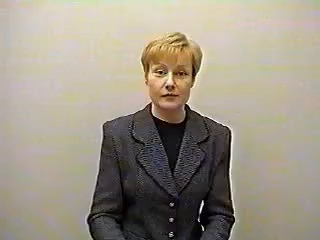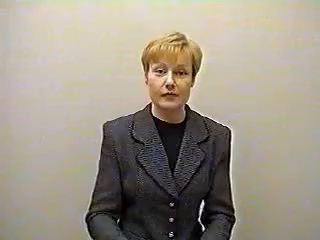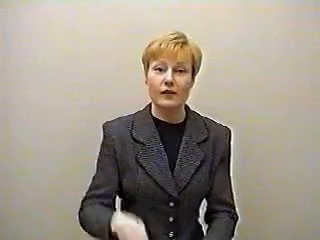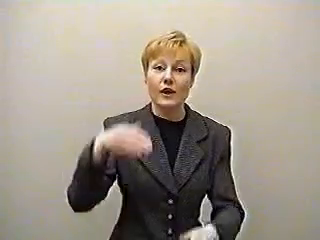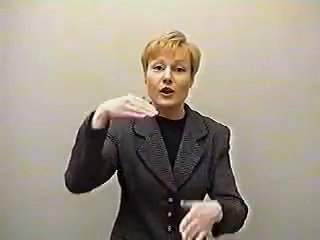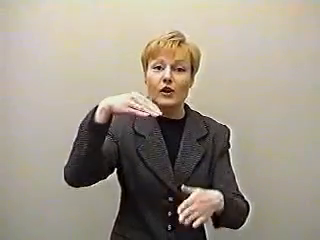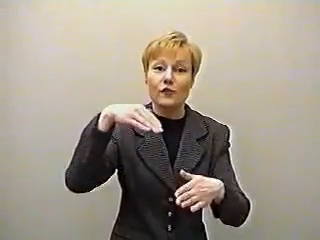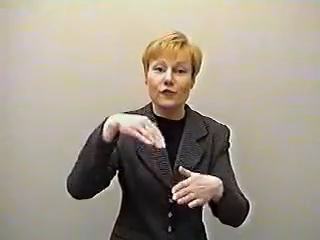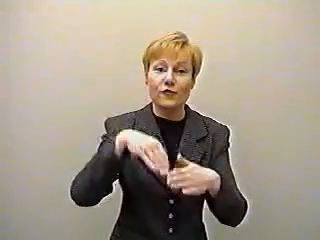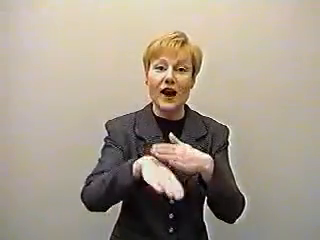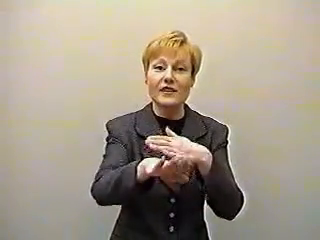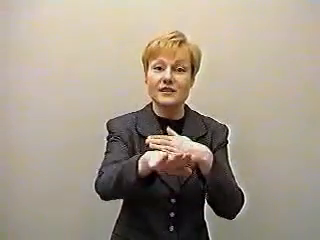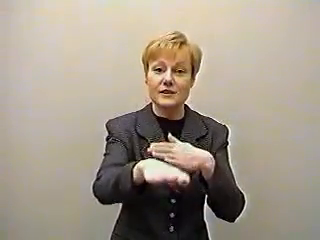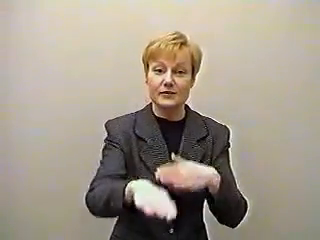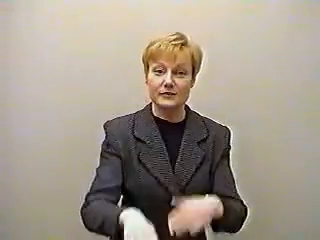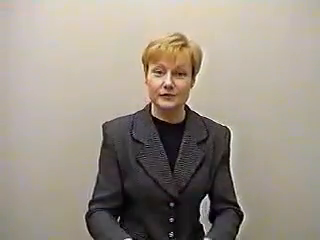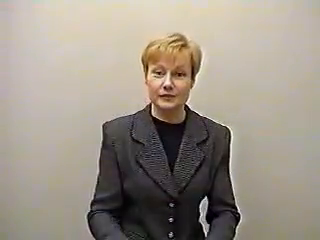факс